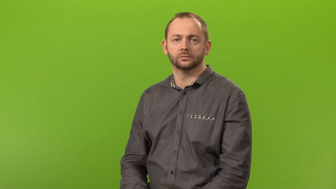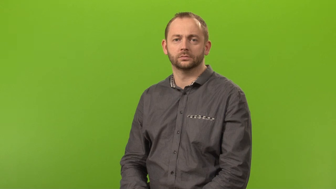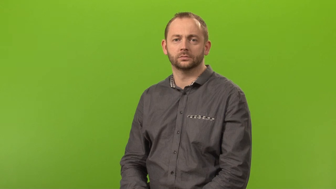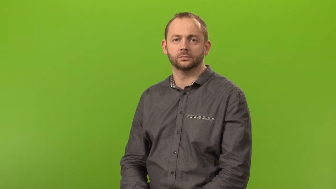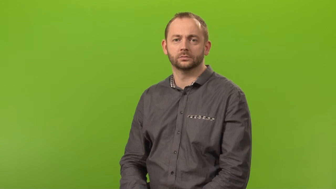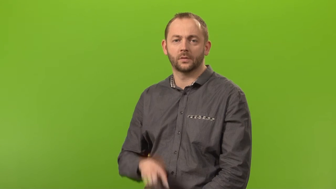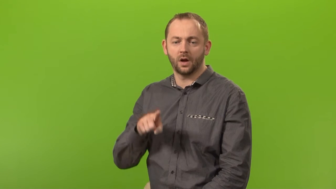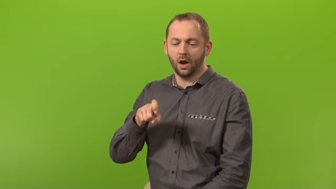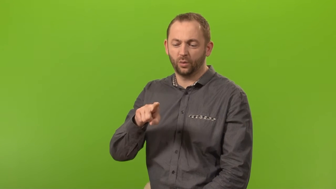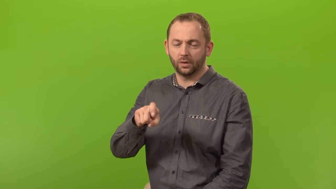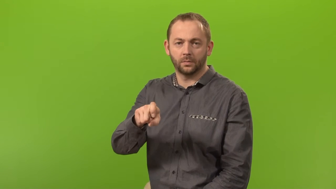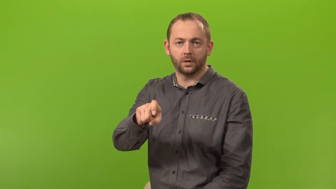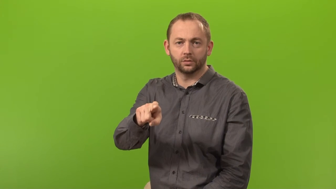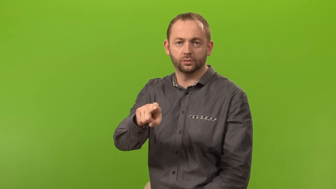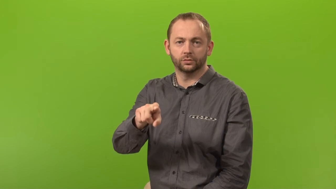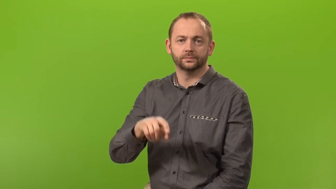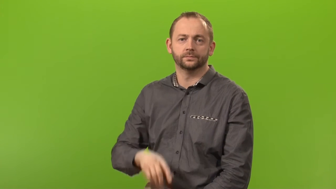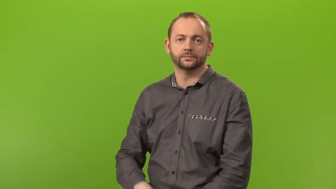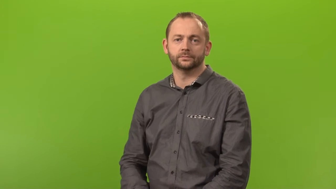Ánamaðkur